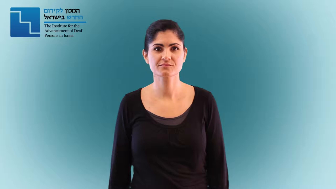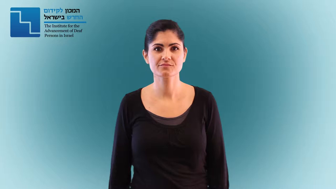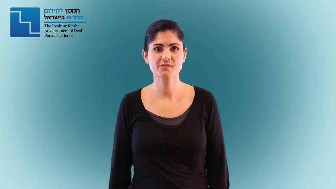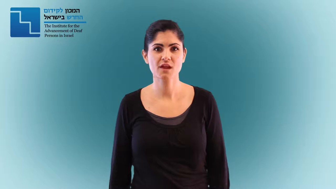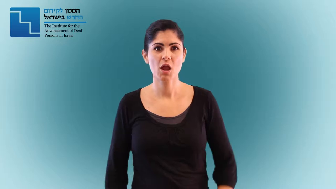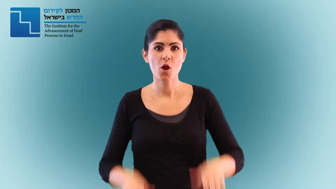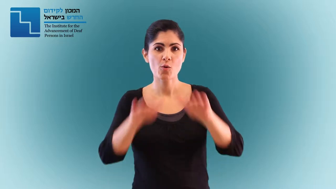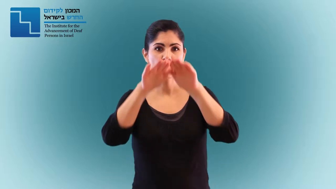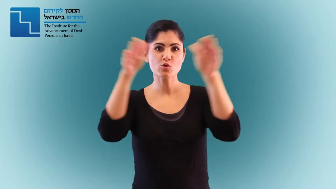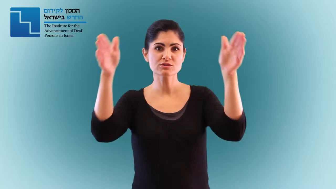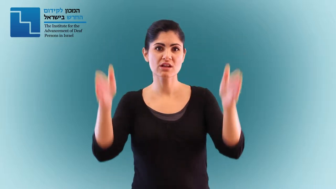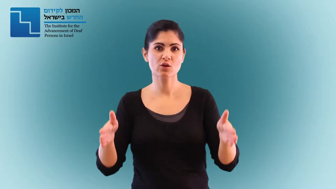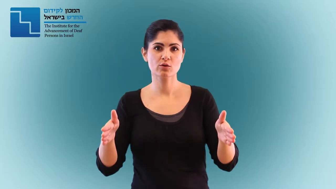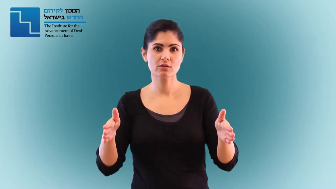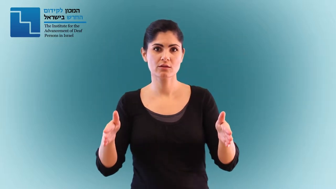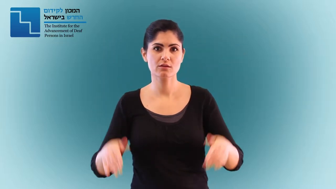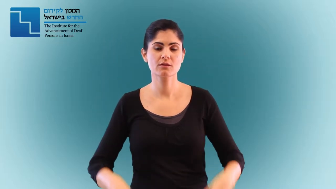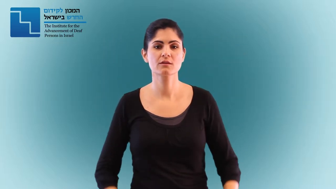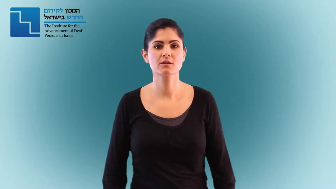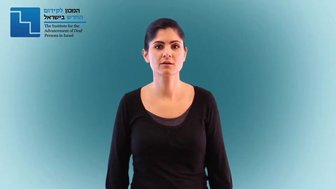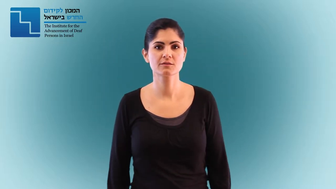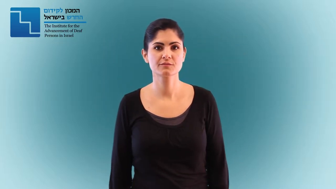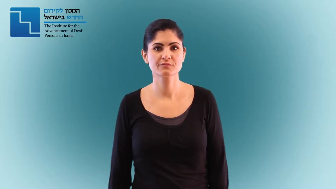מוסד